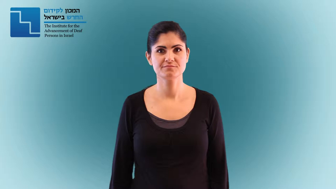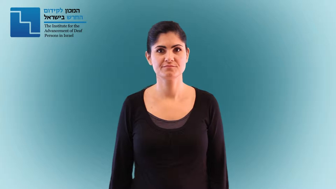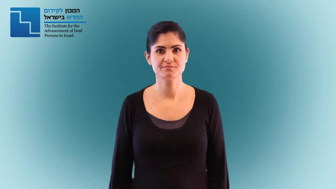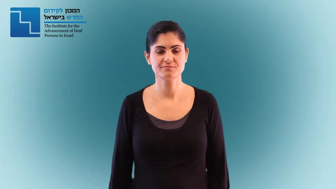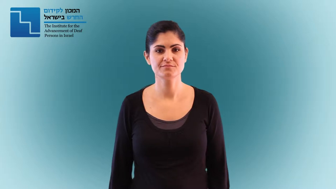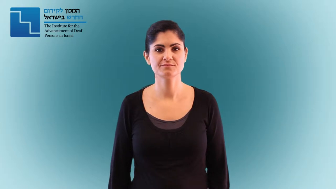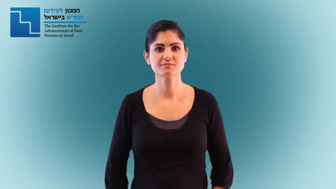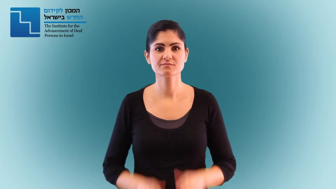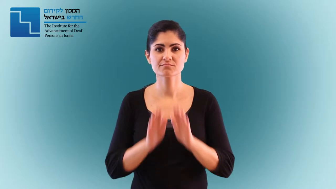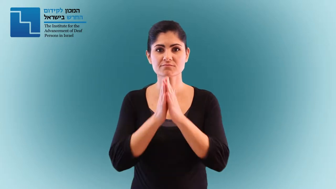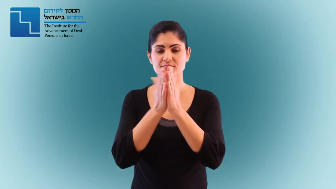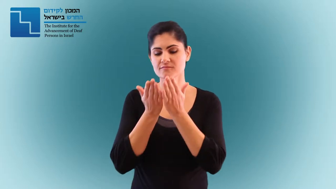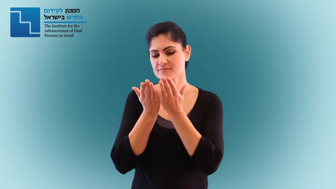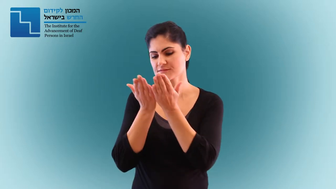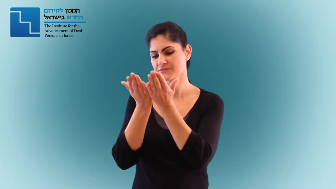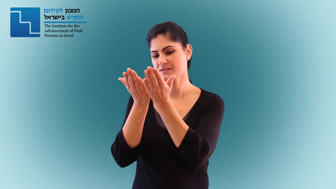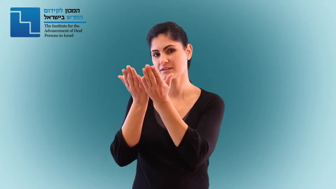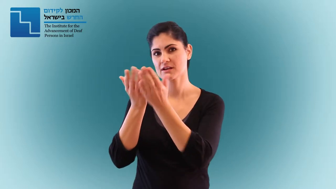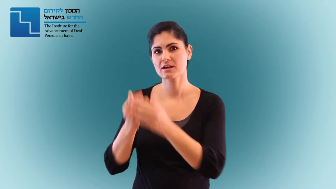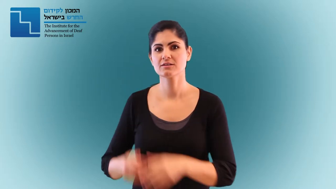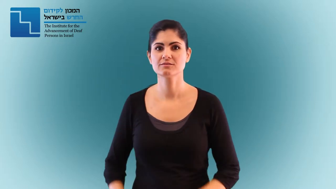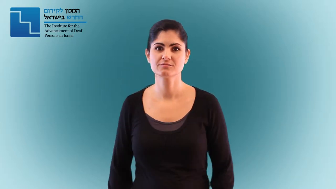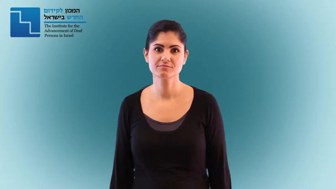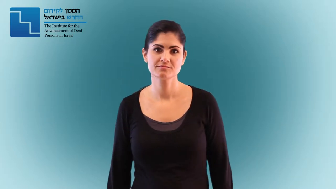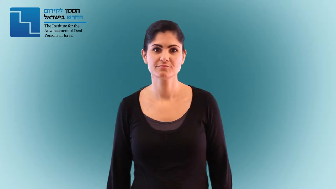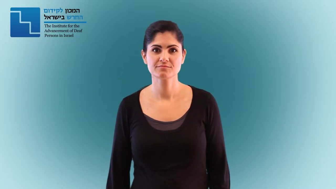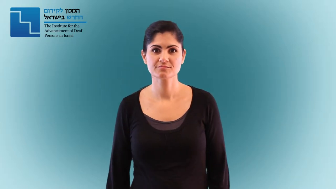ספר